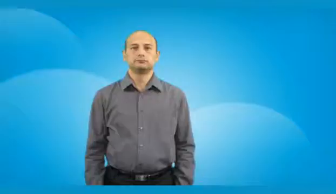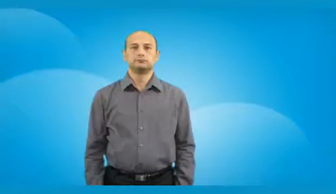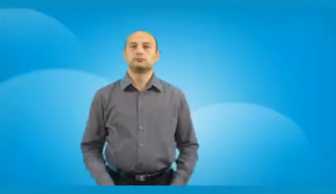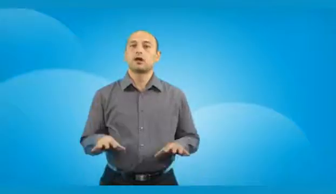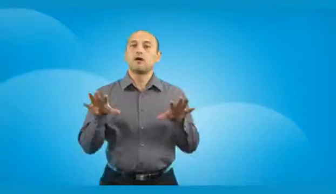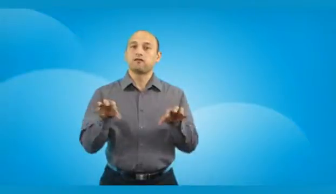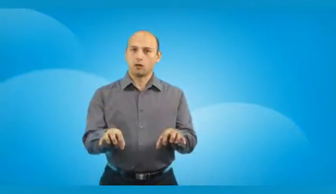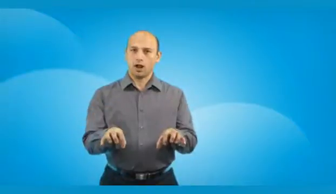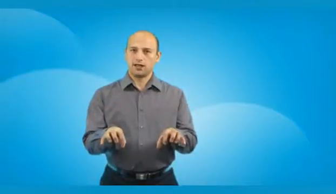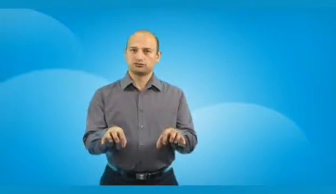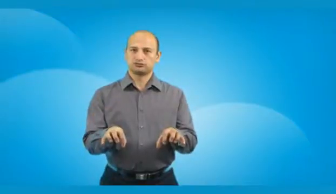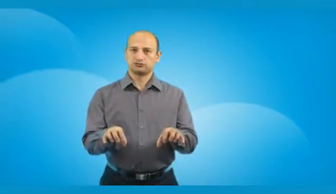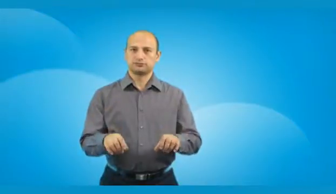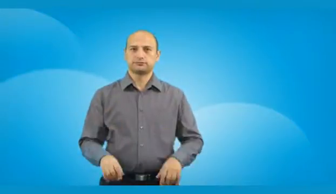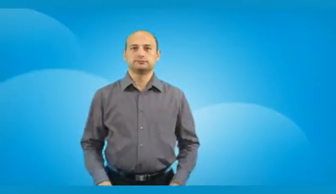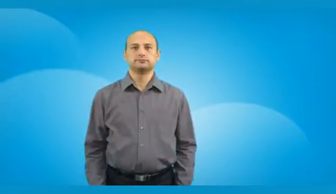Foglalás